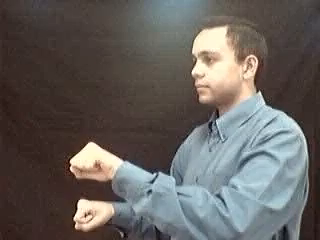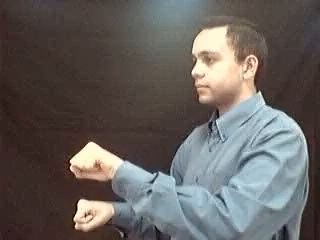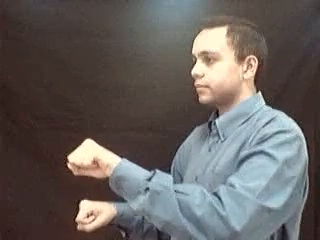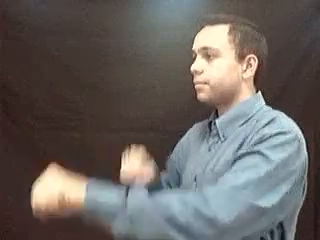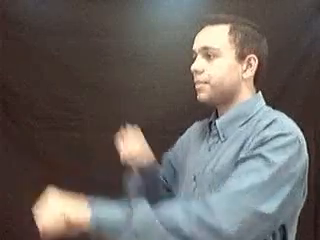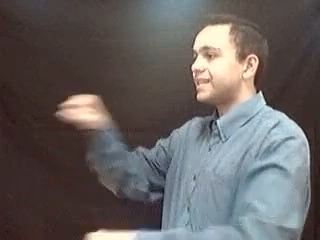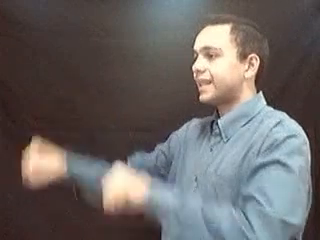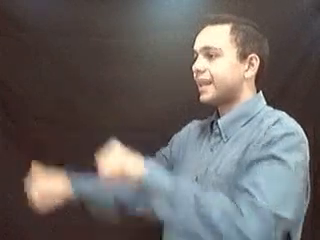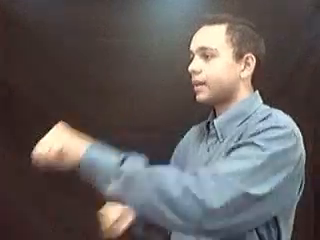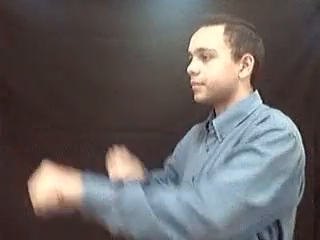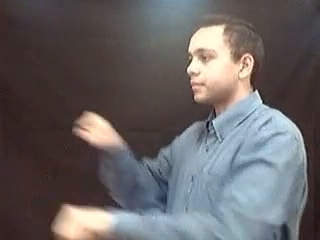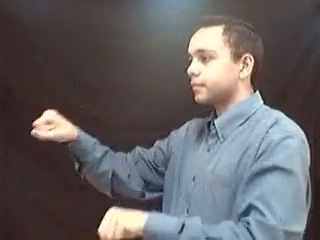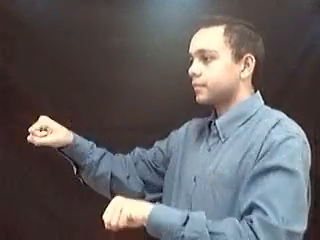bicicleta